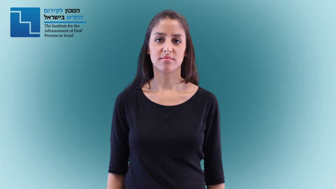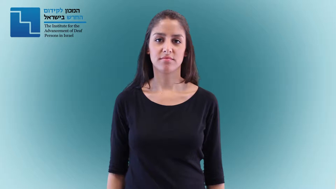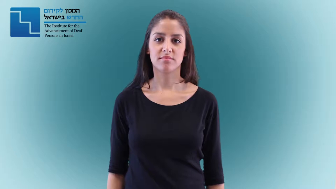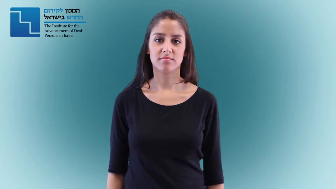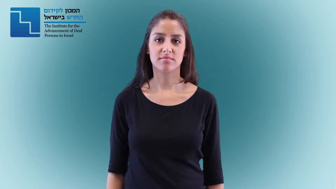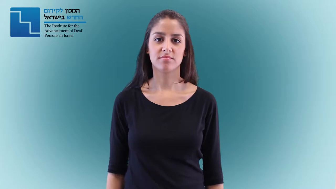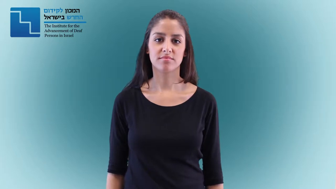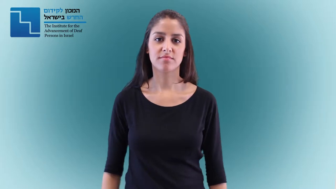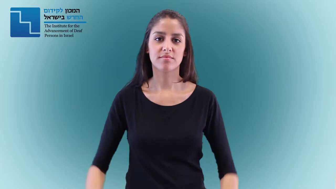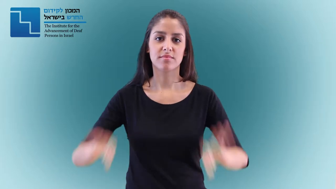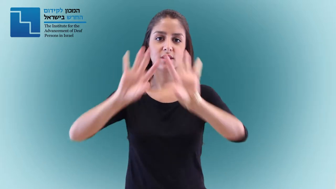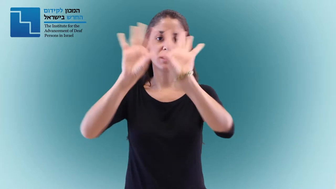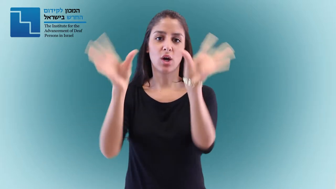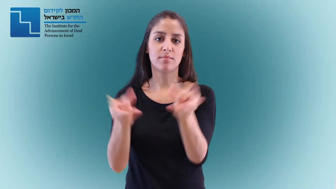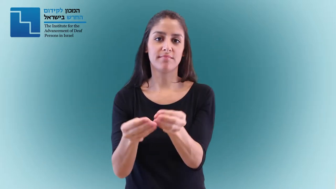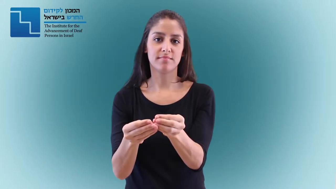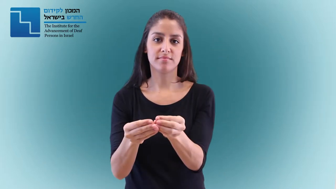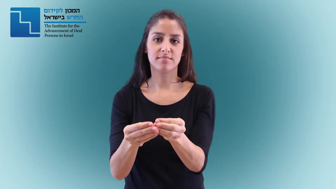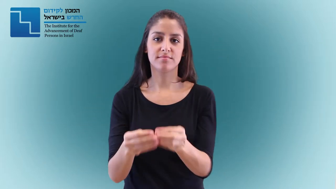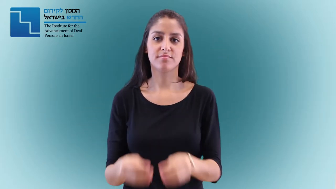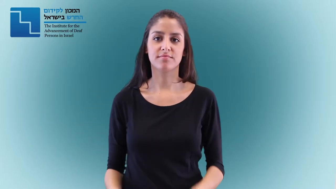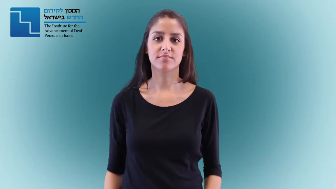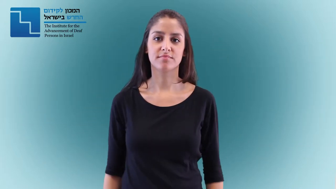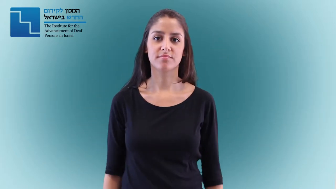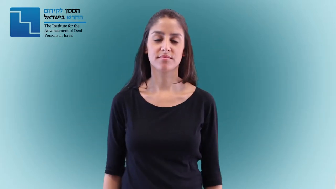סיכום